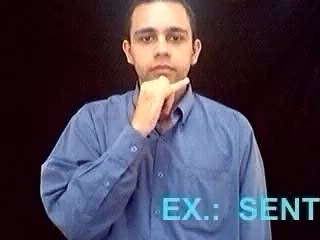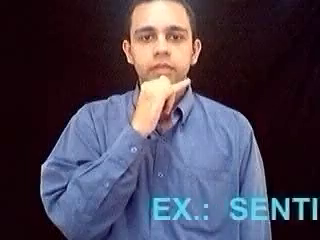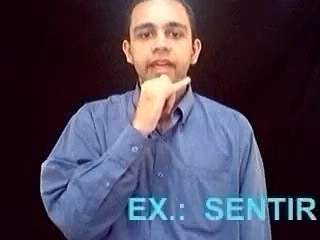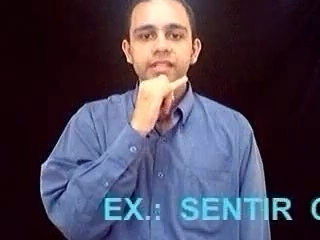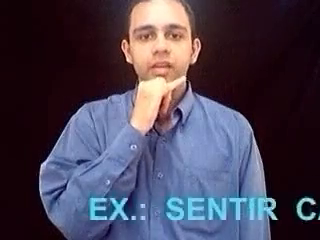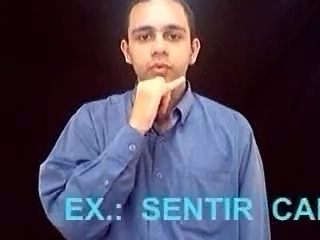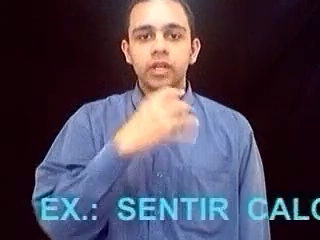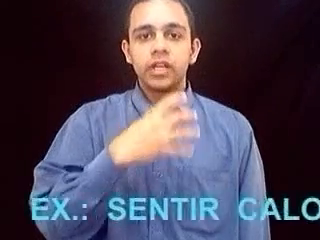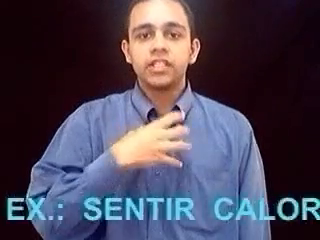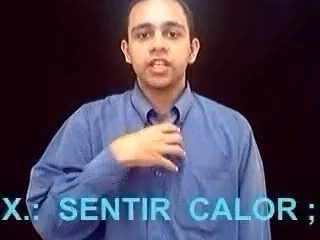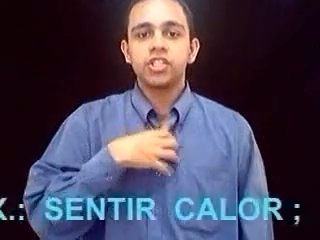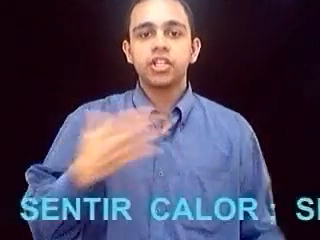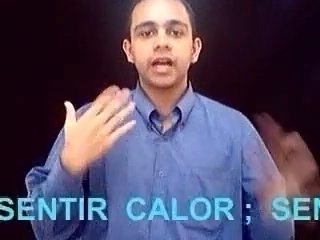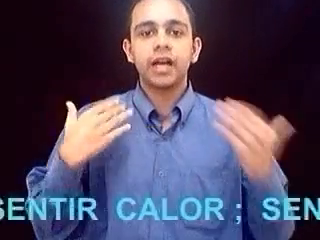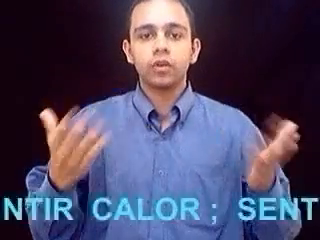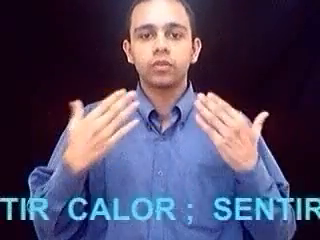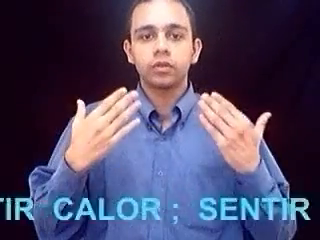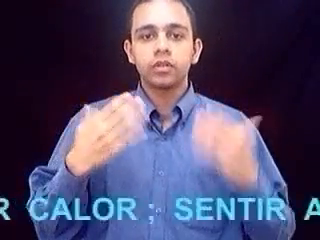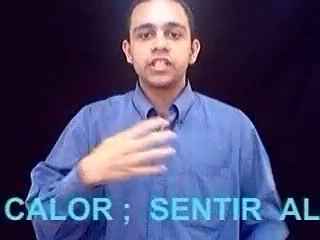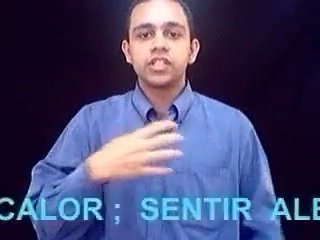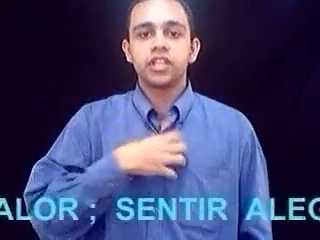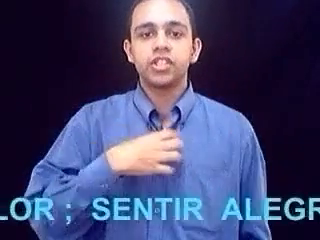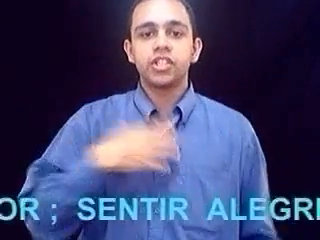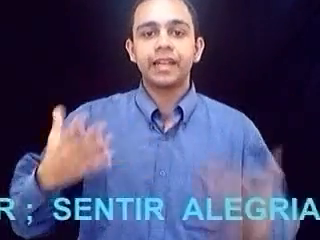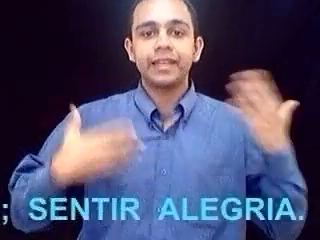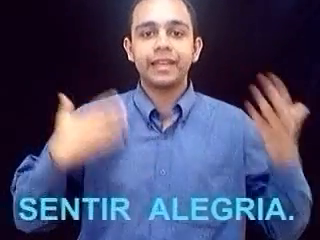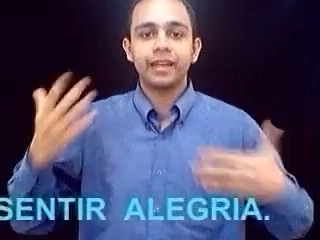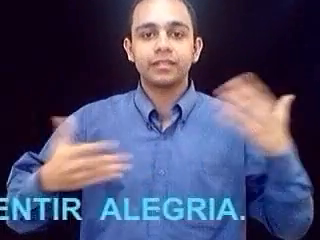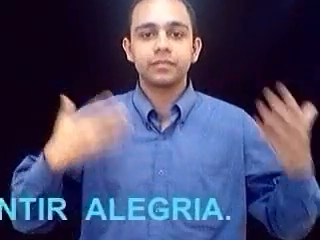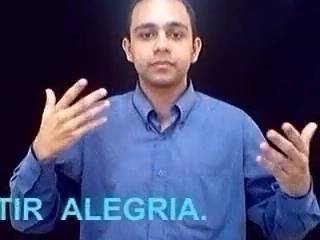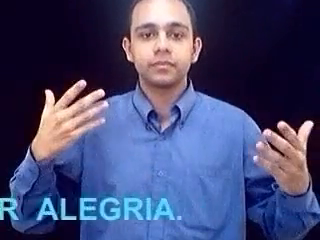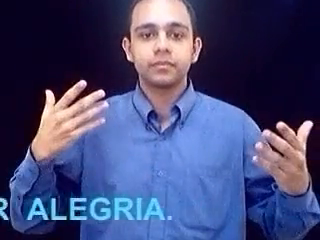ssentir